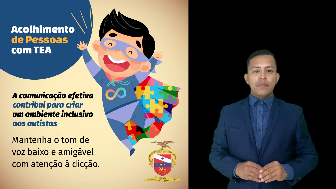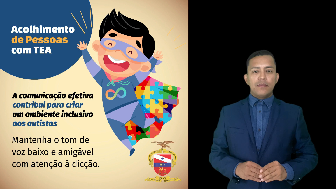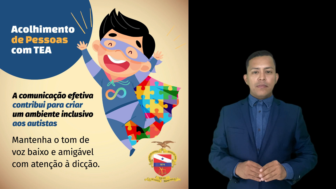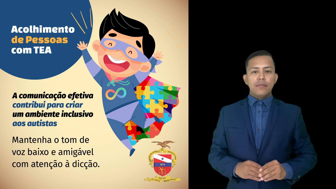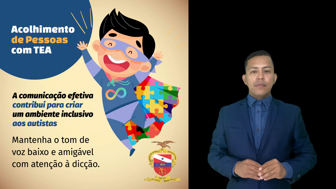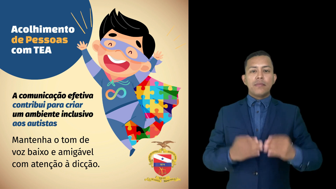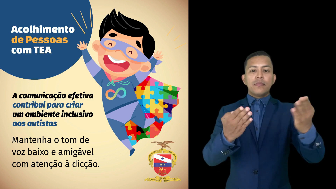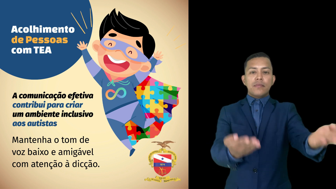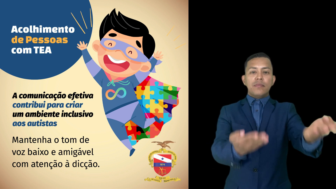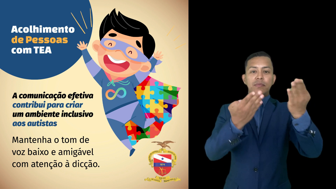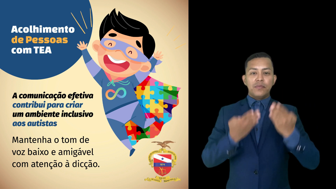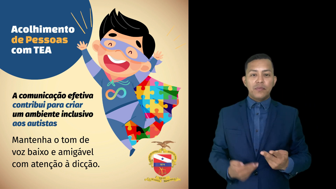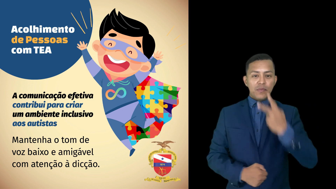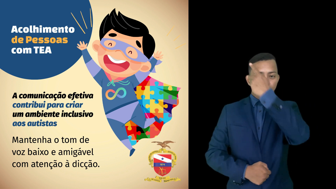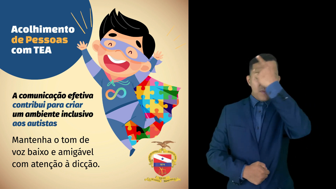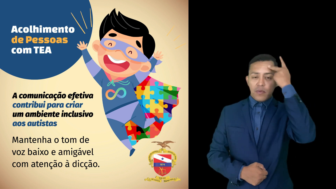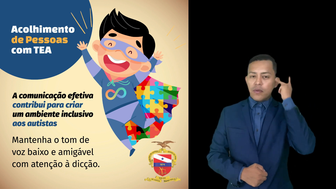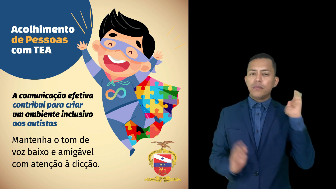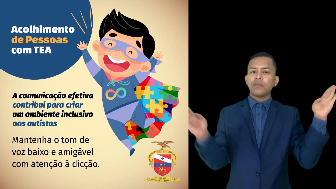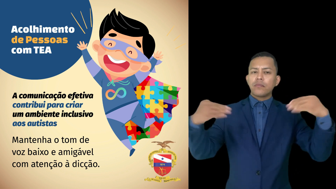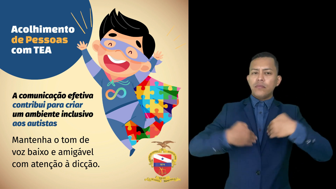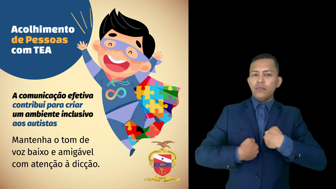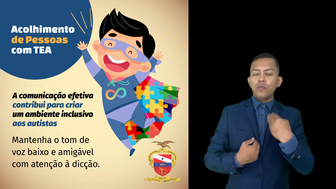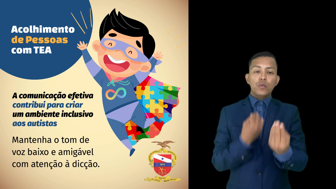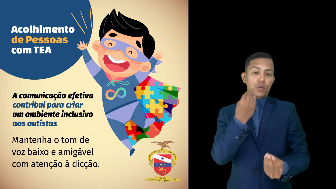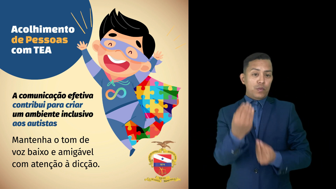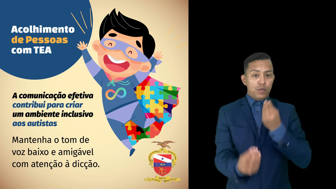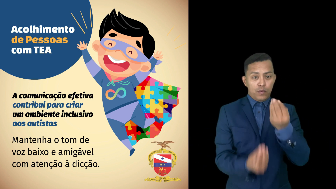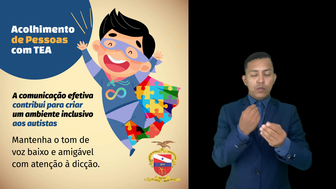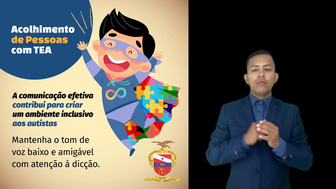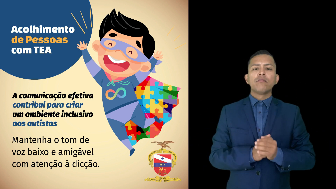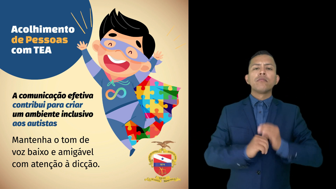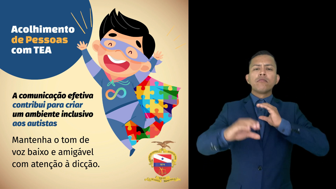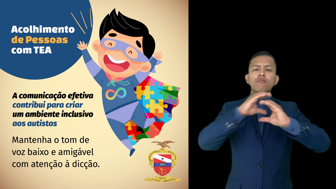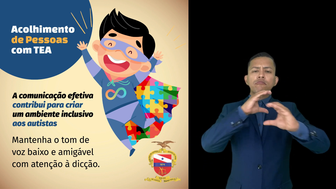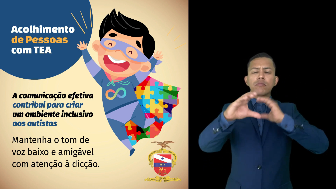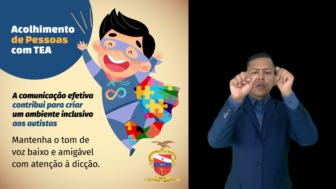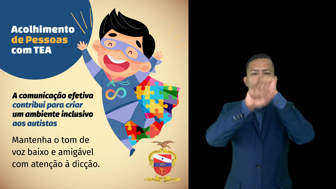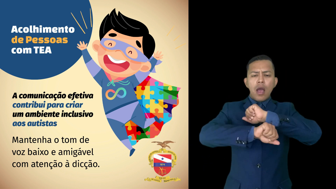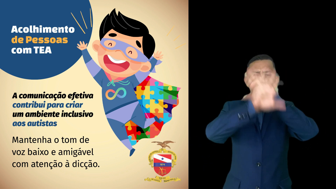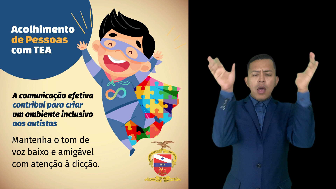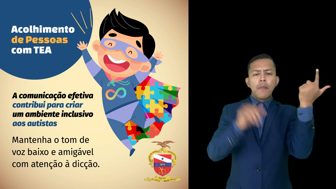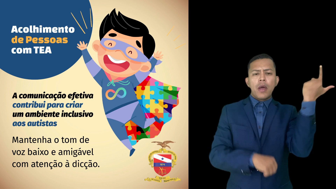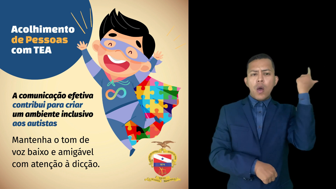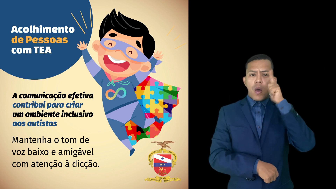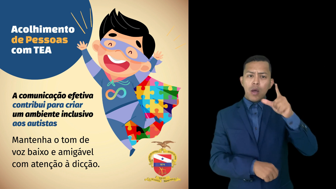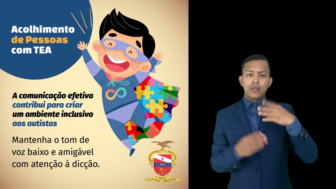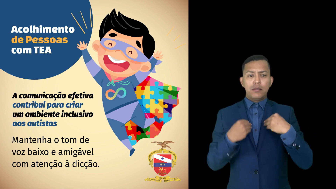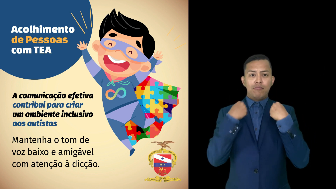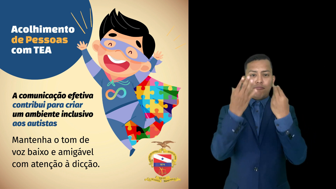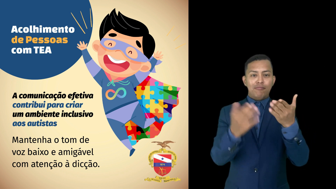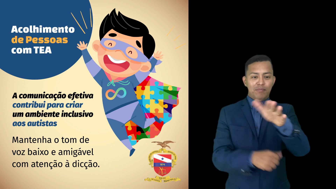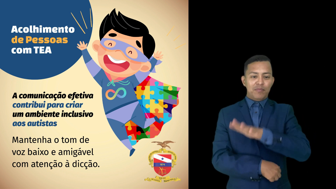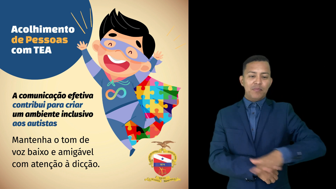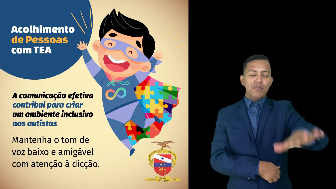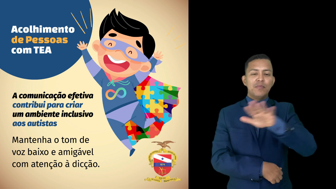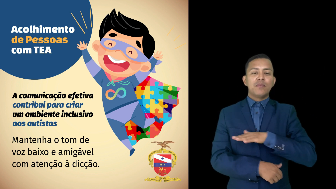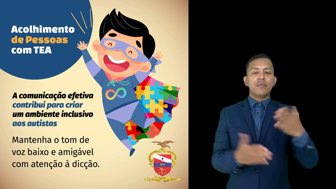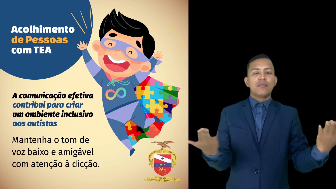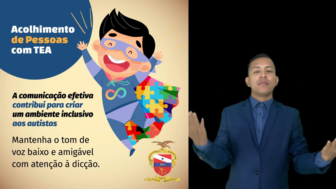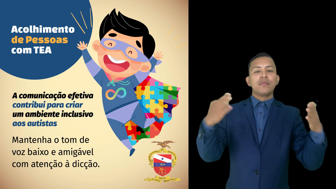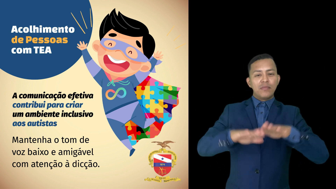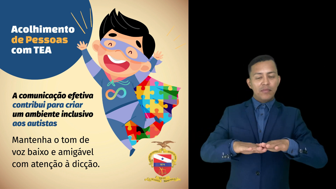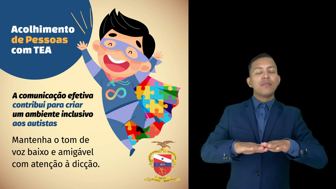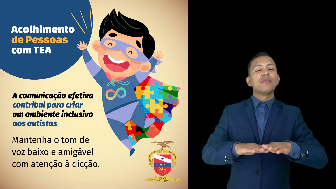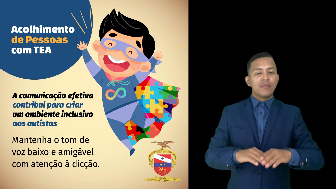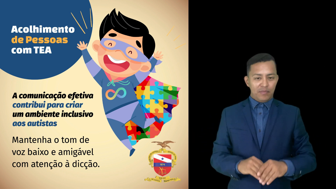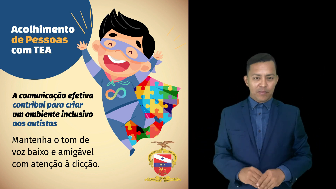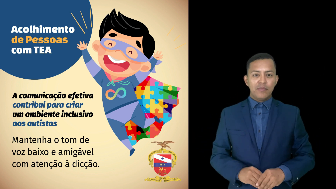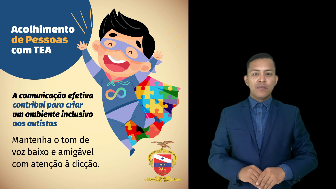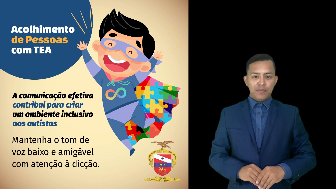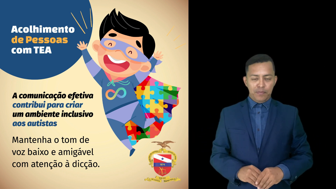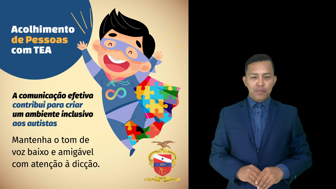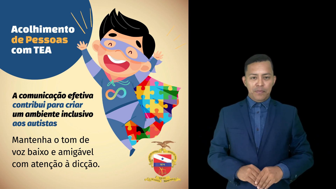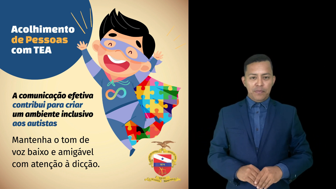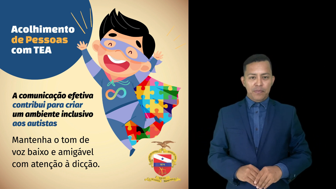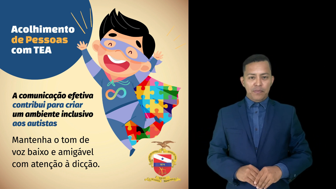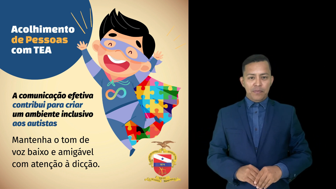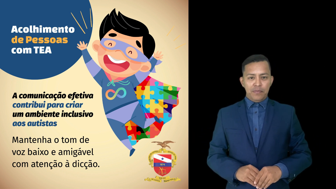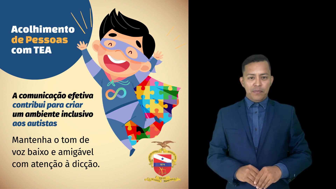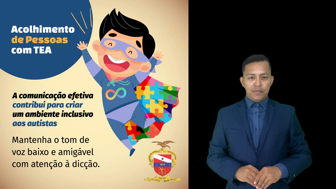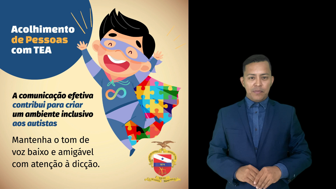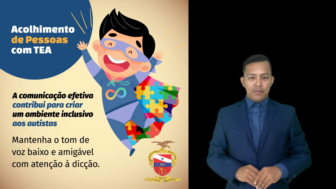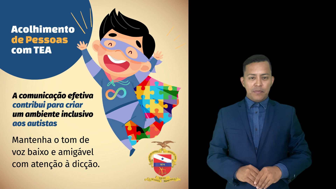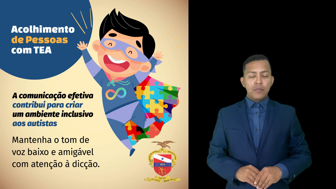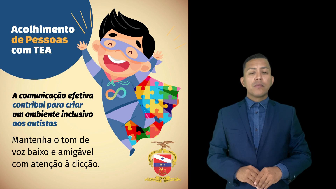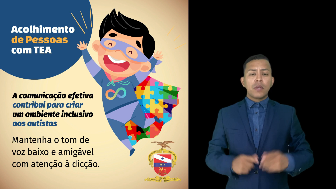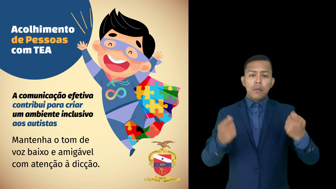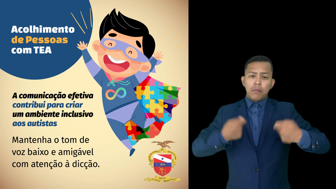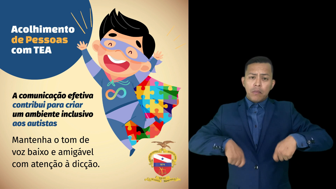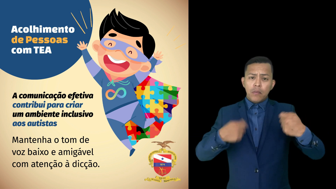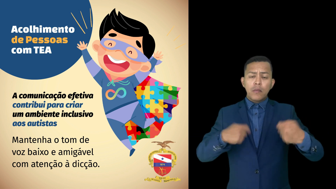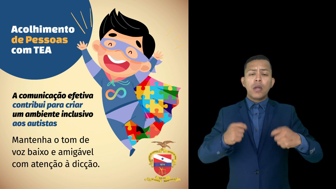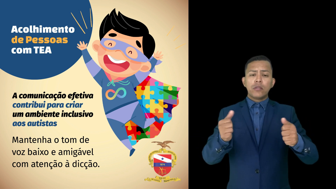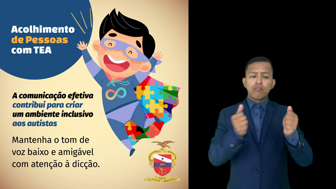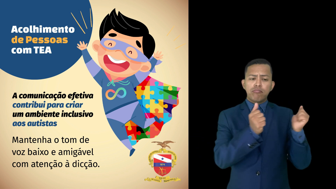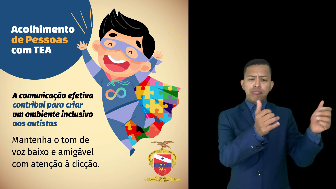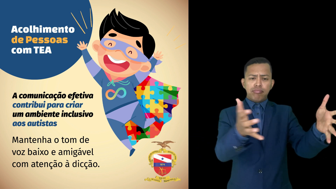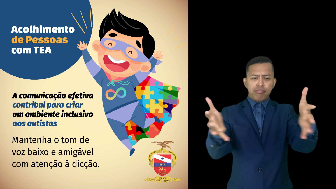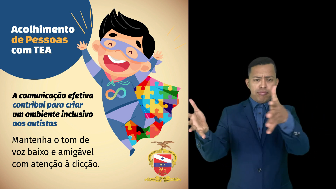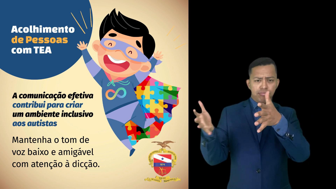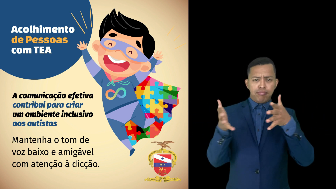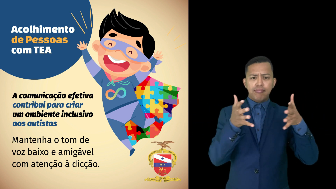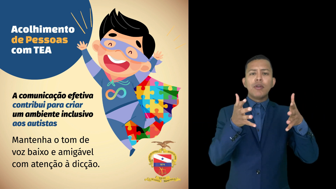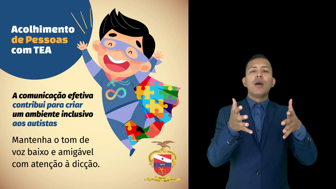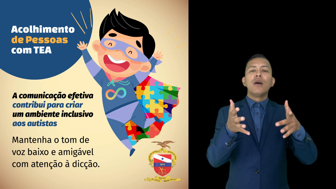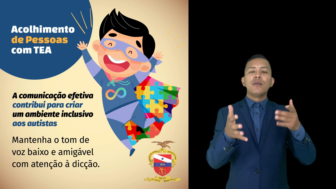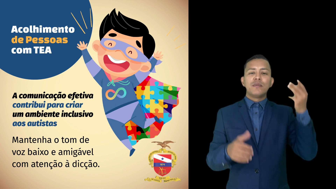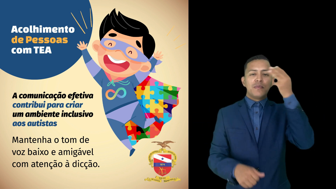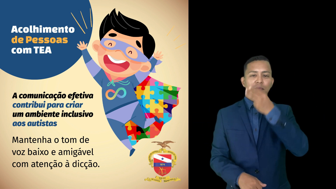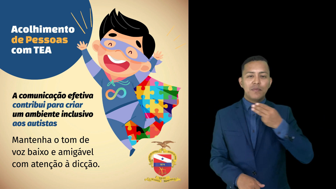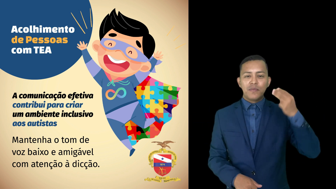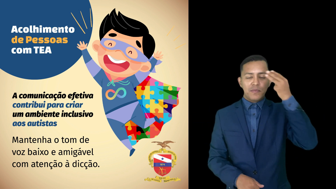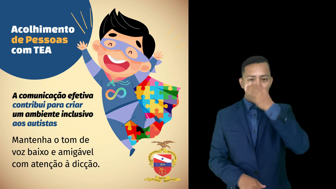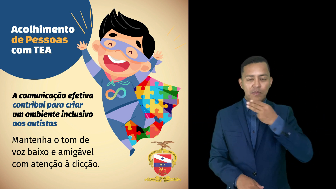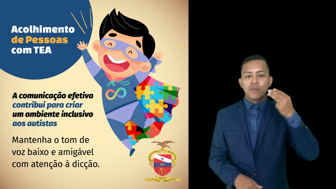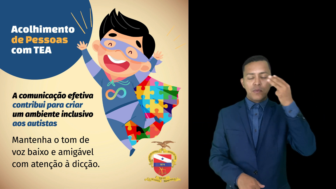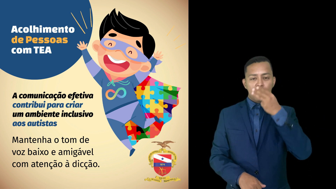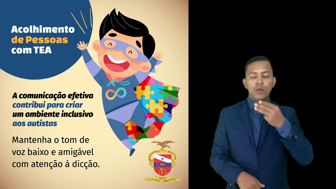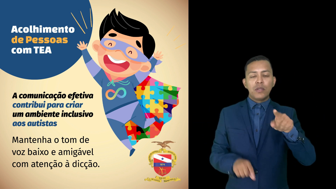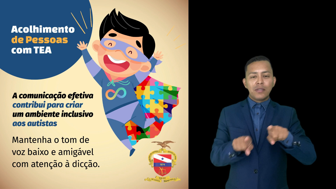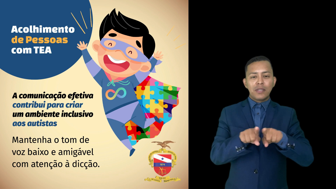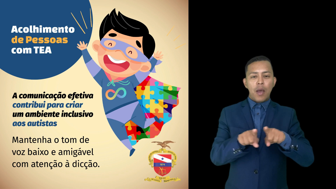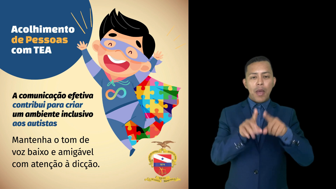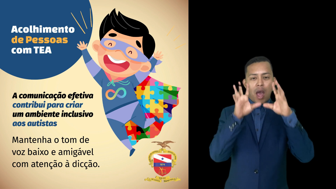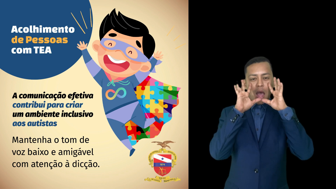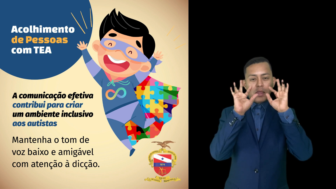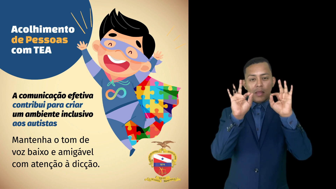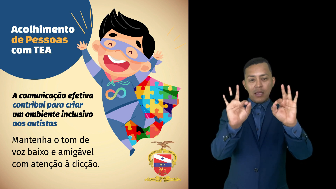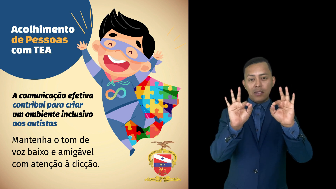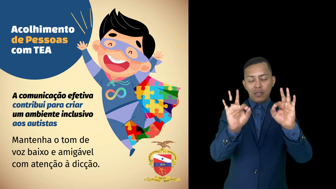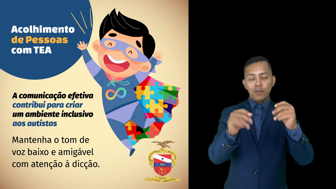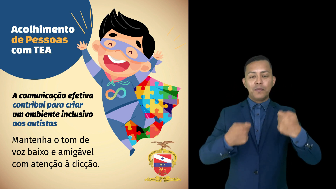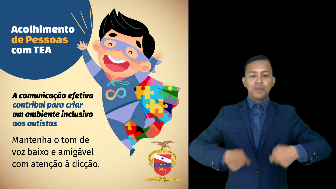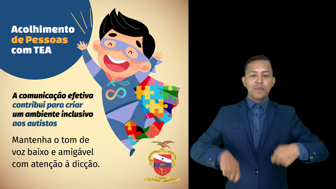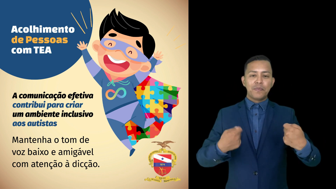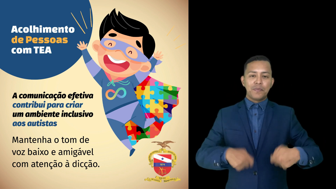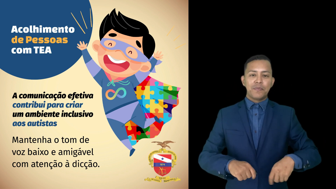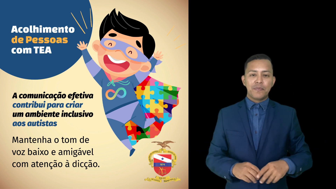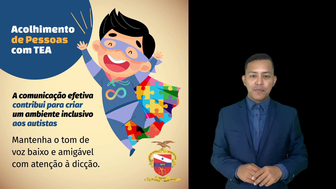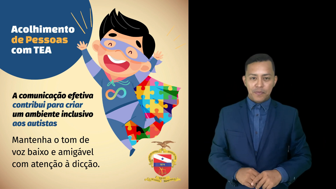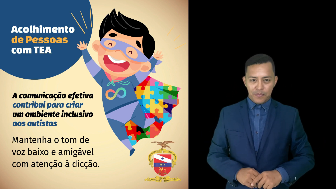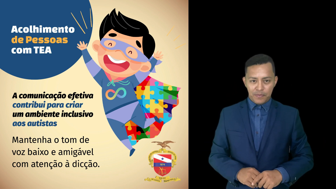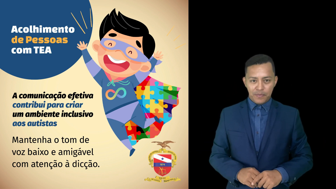Autismo